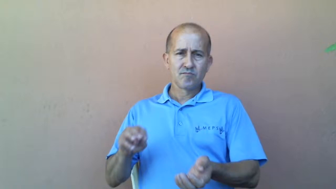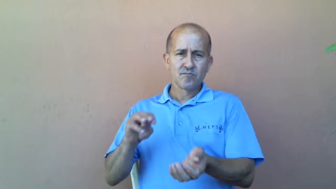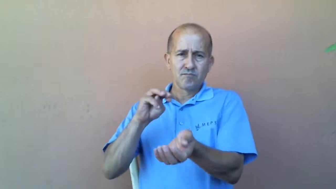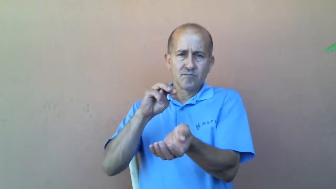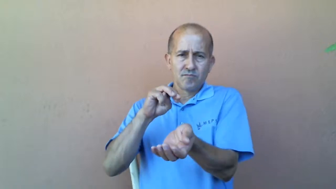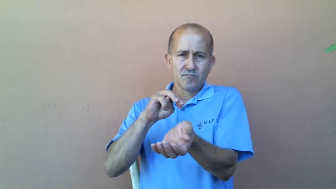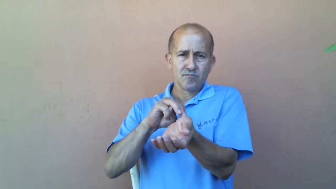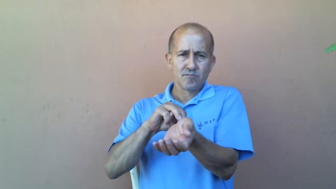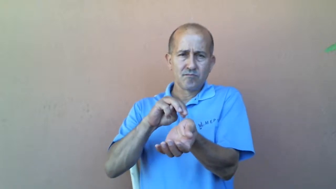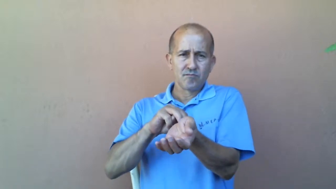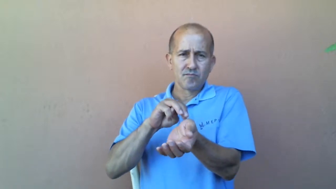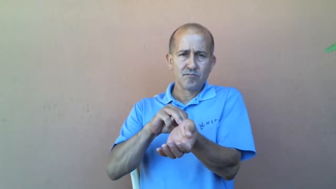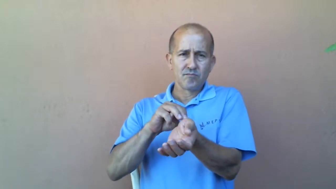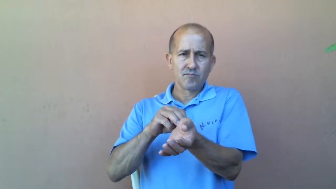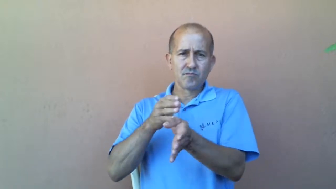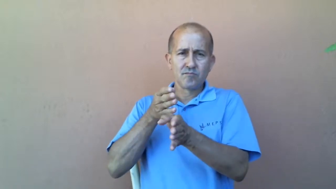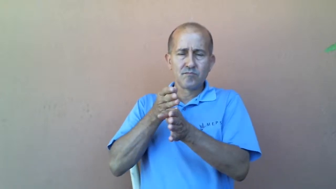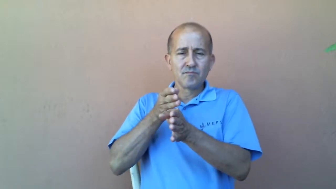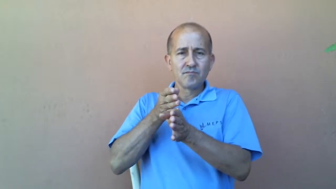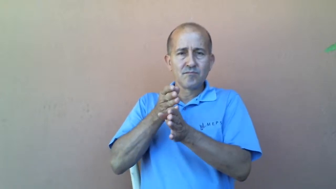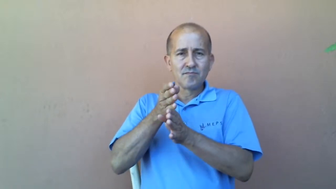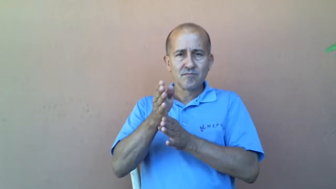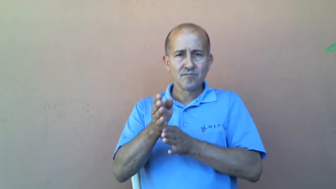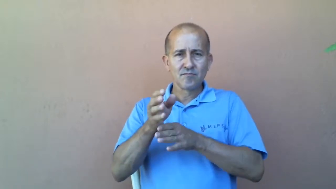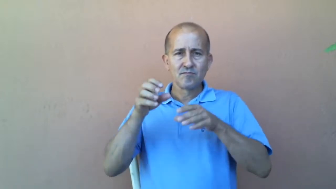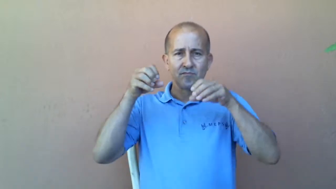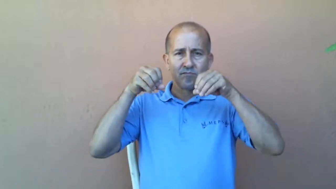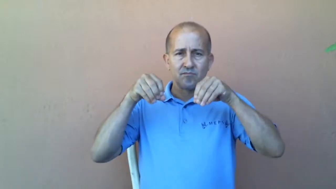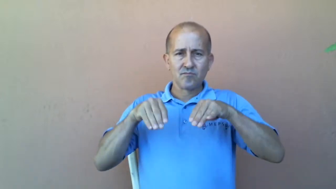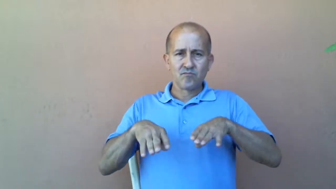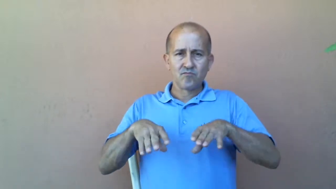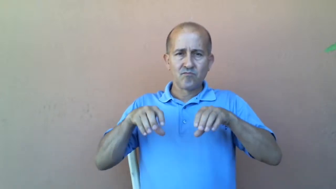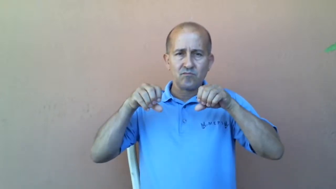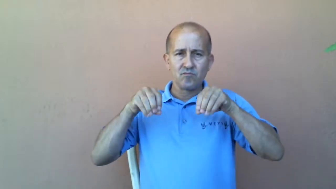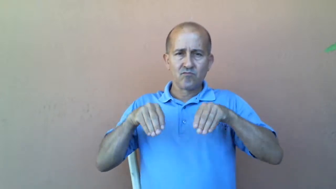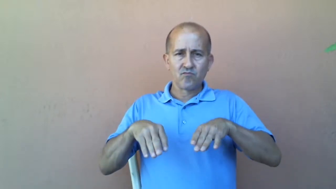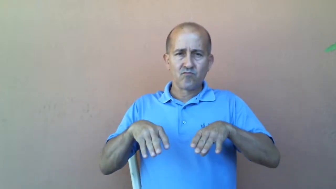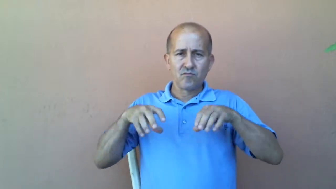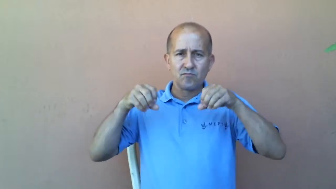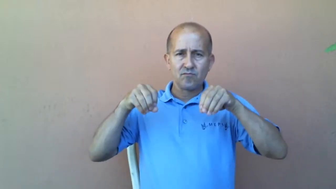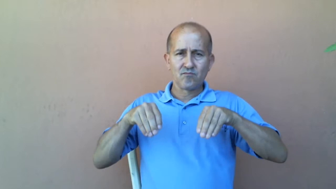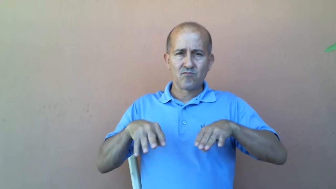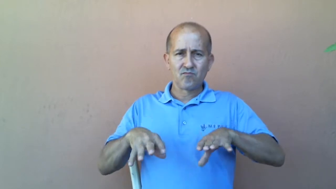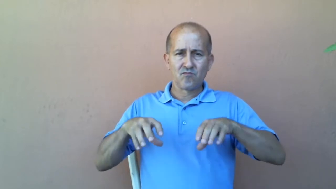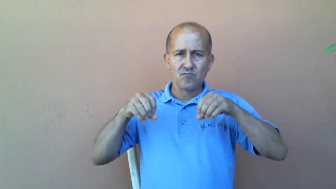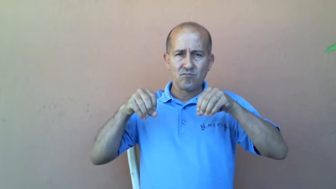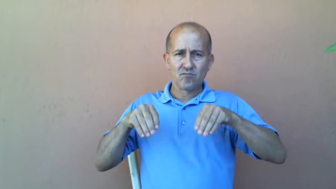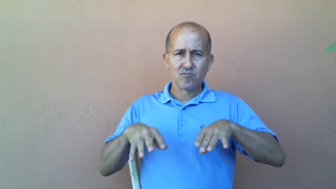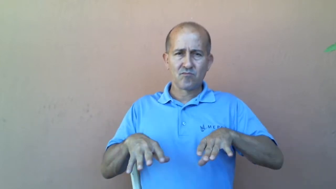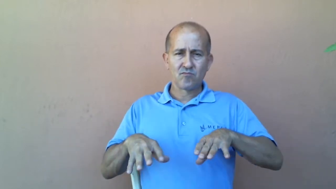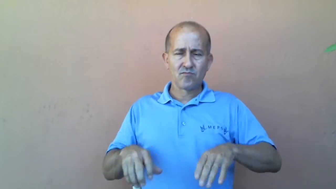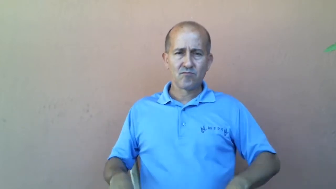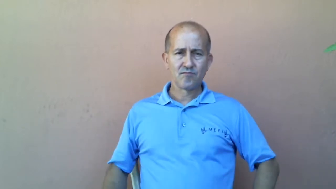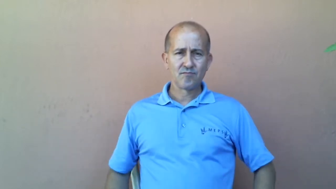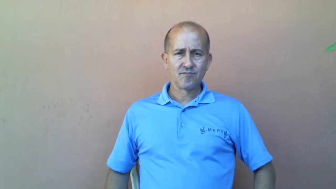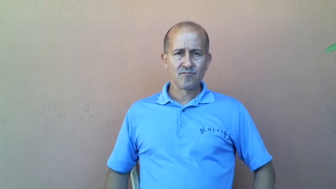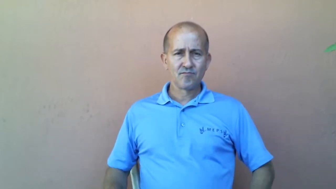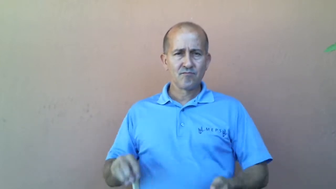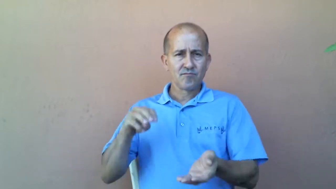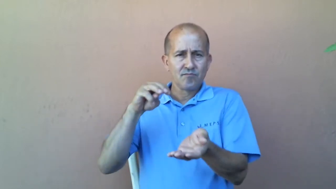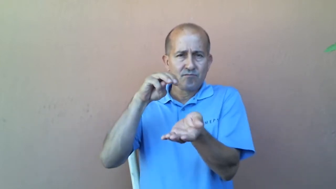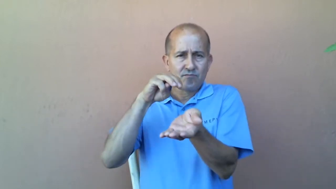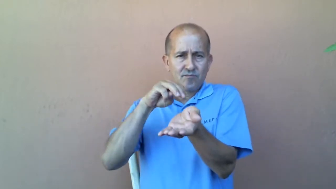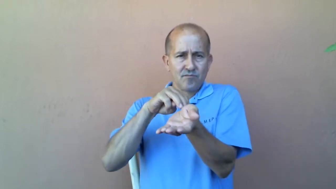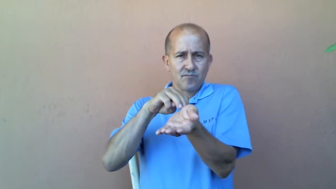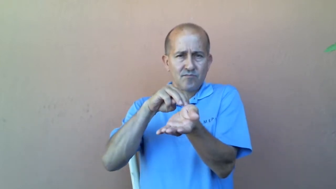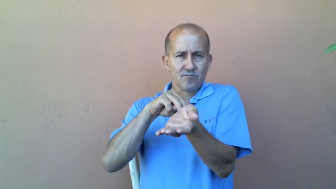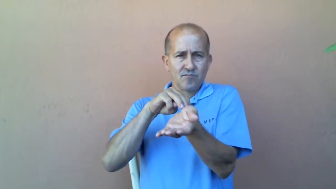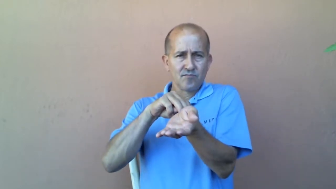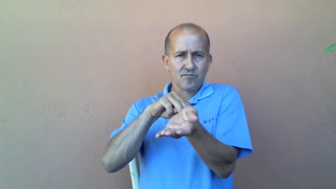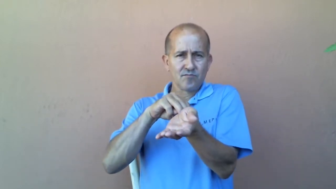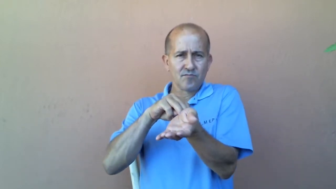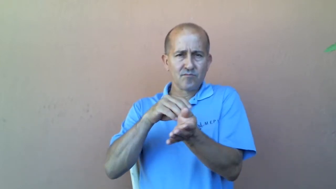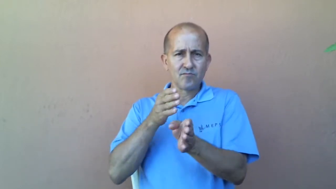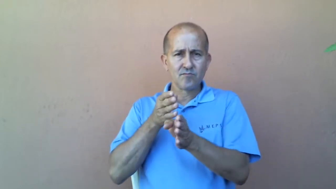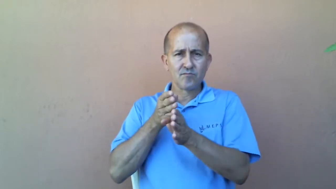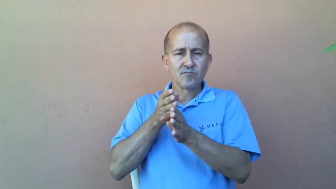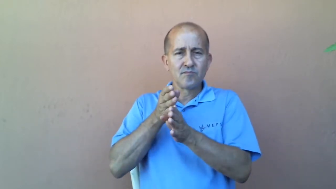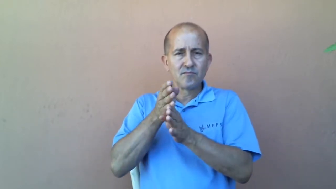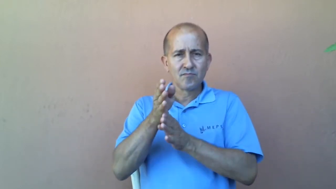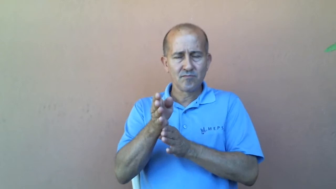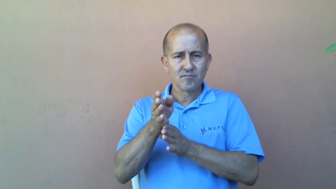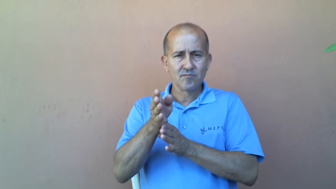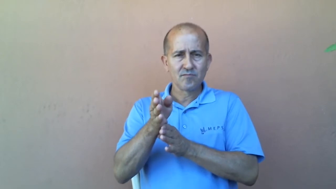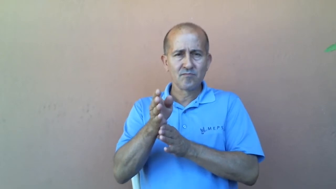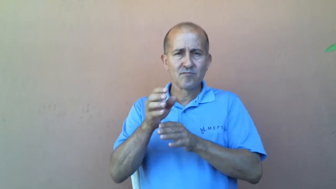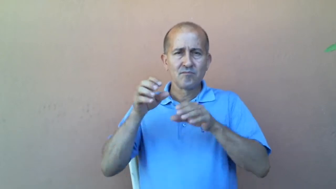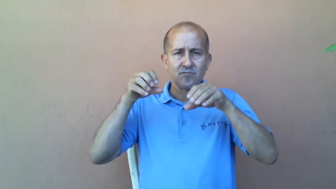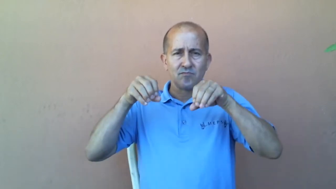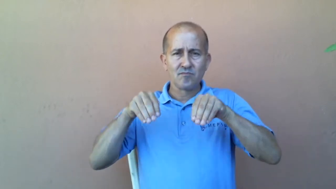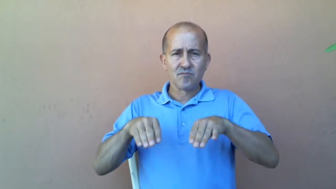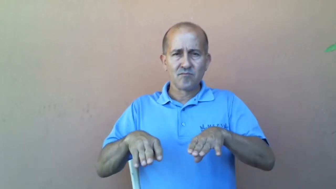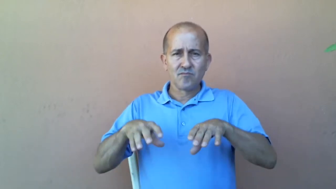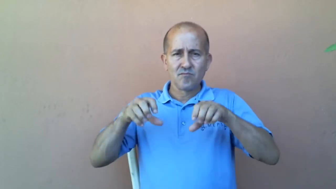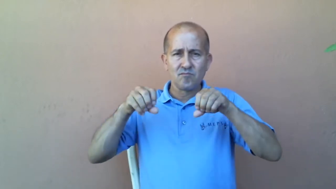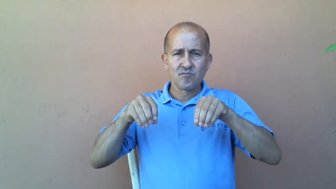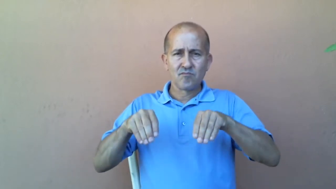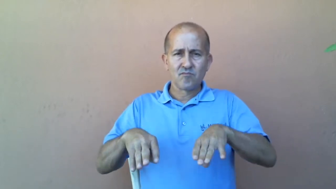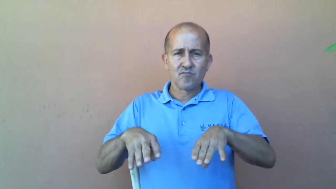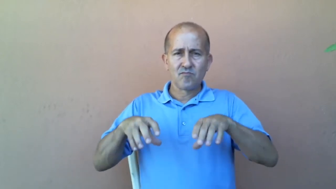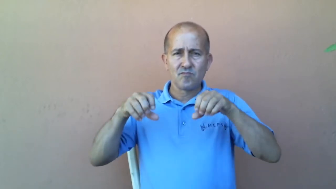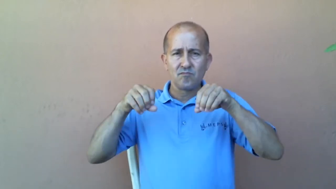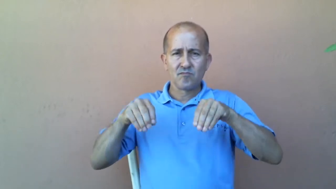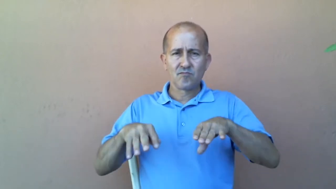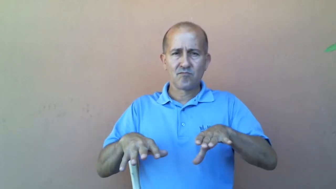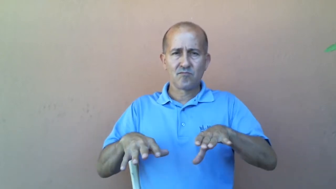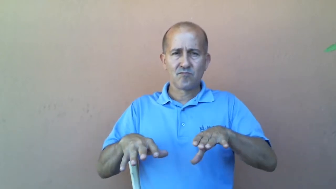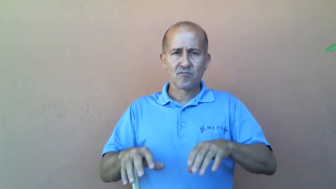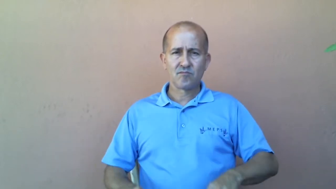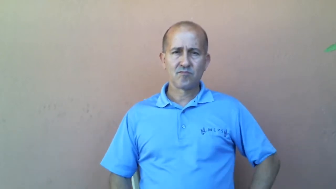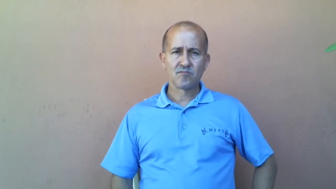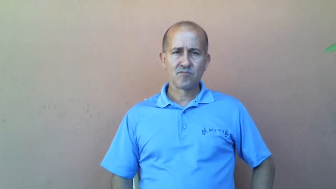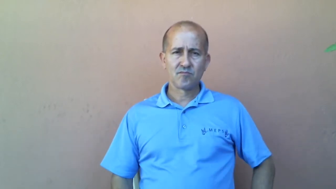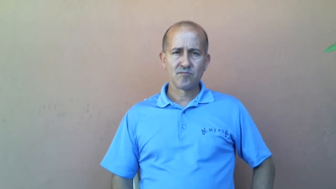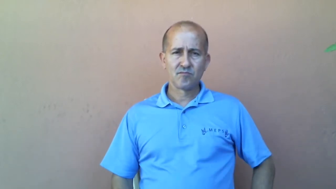quiropráctica